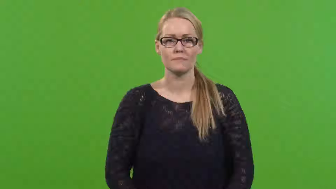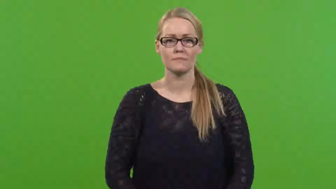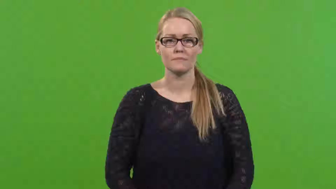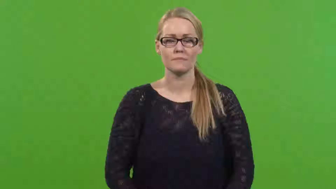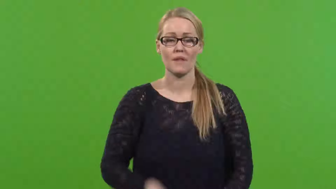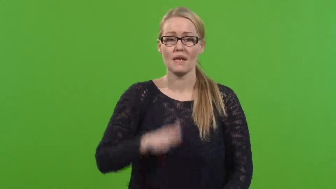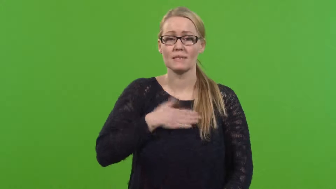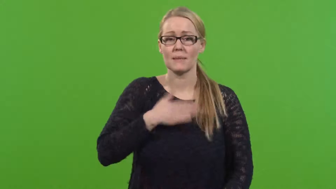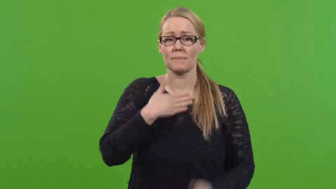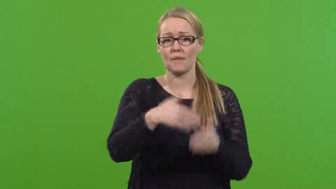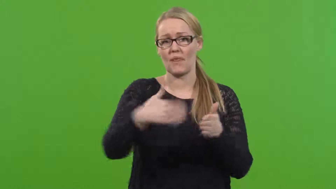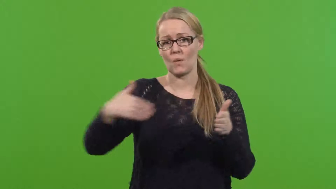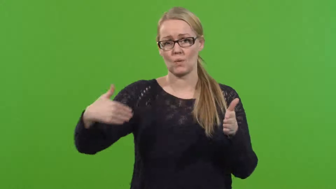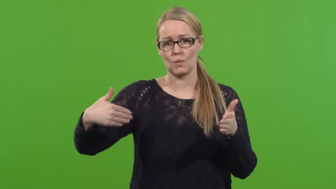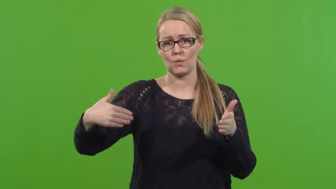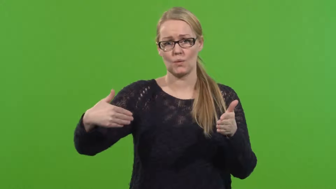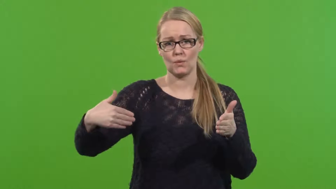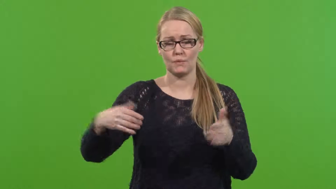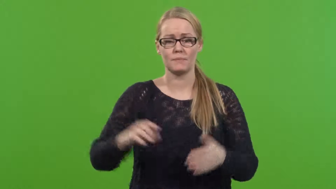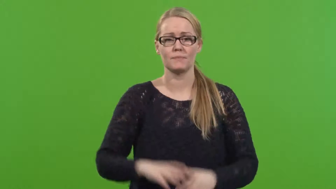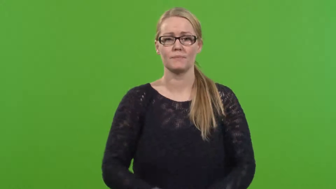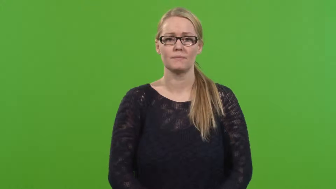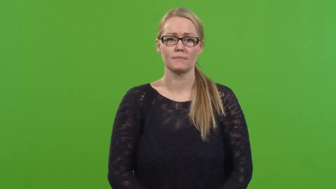Skemmtiþáttur